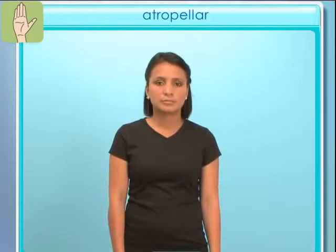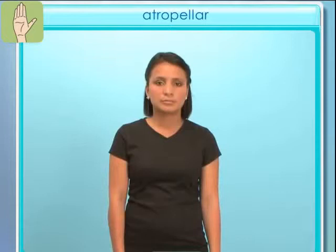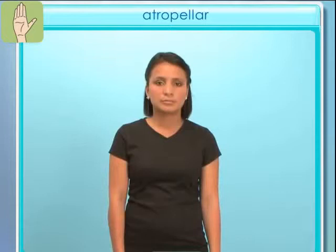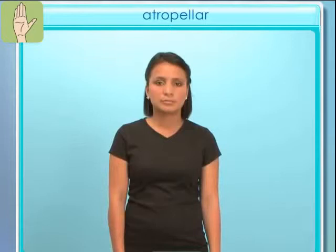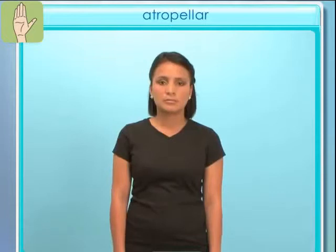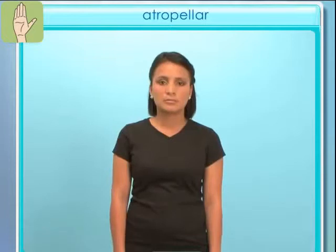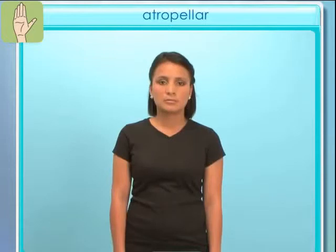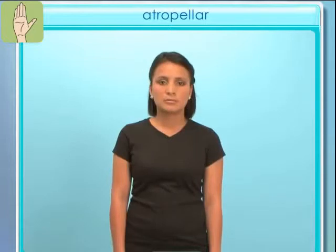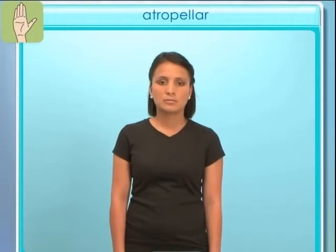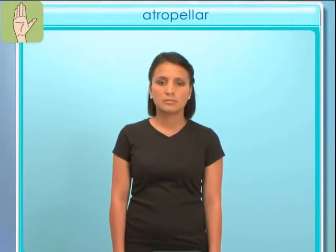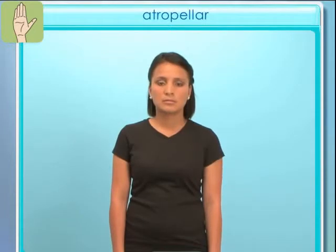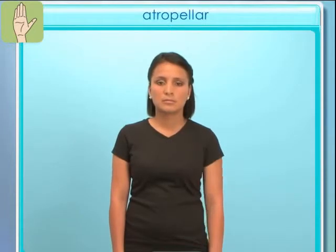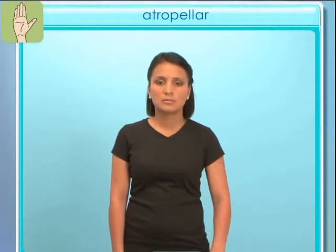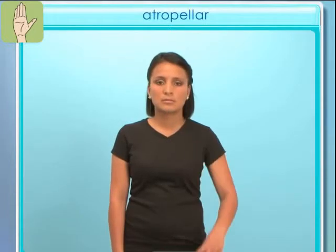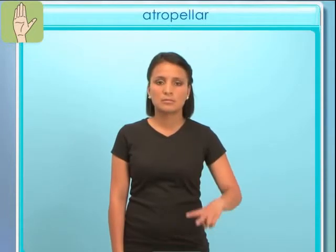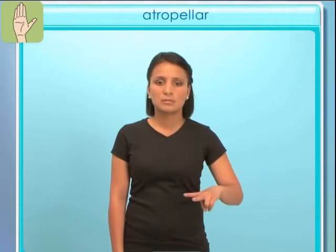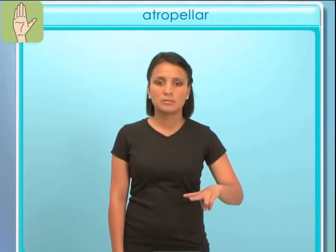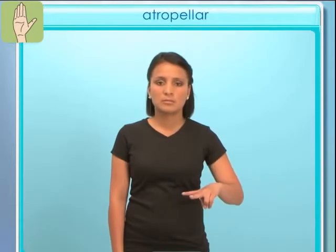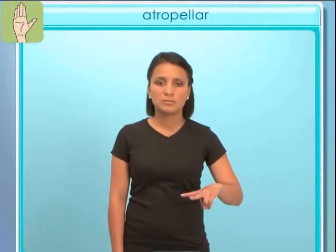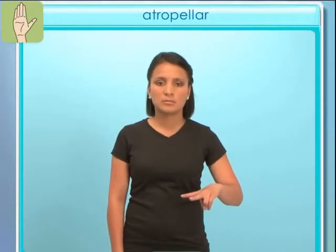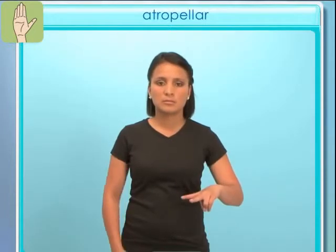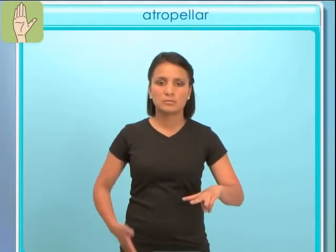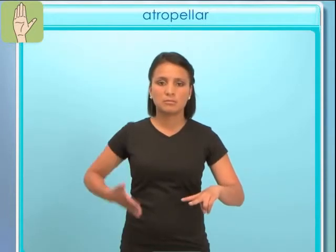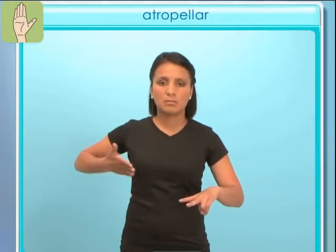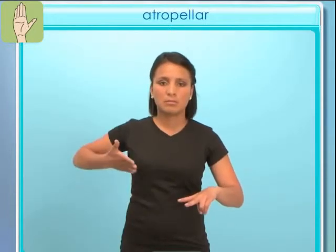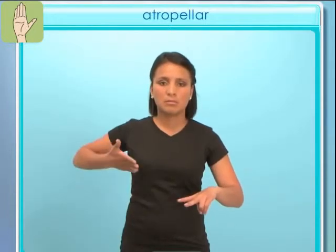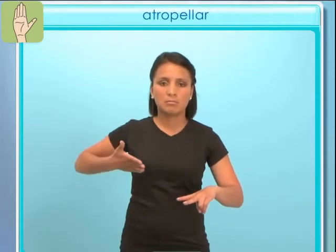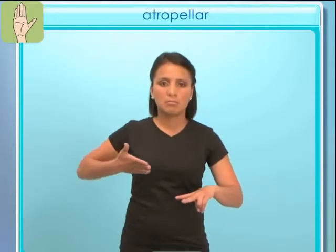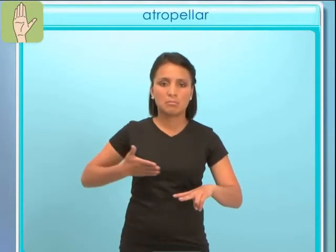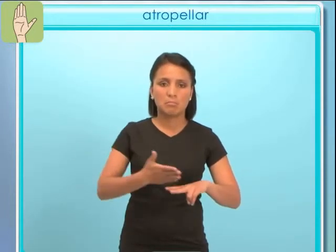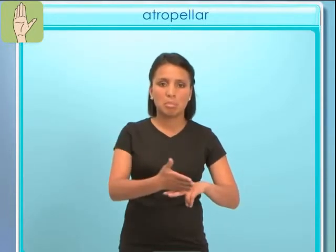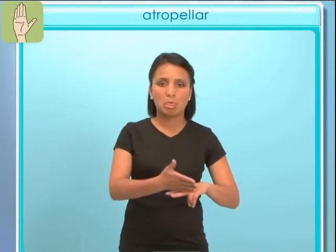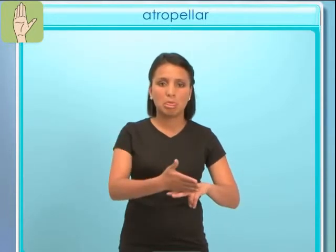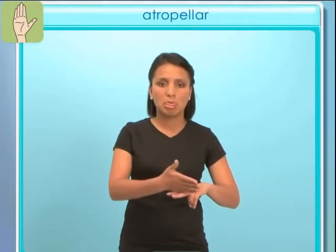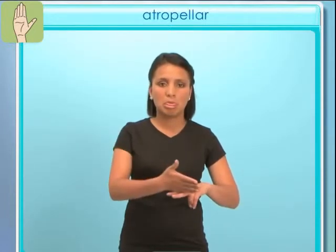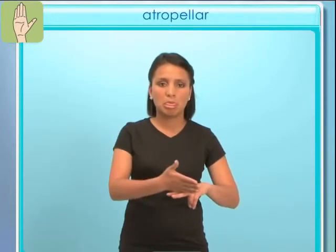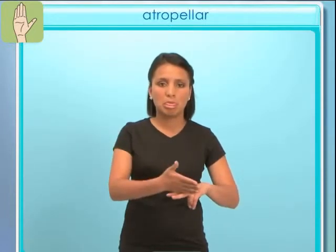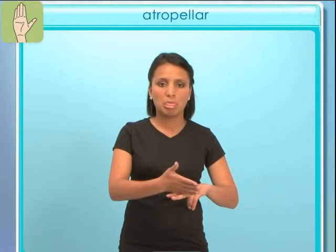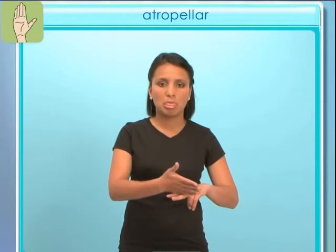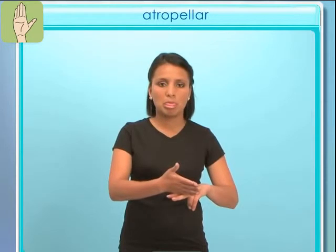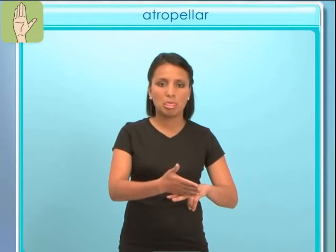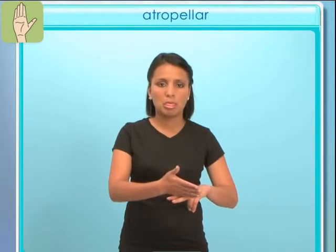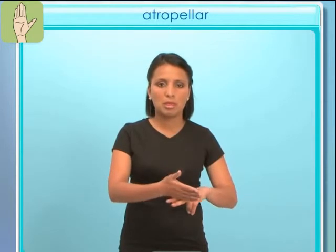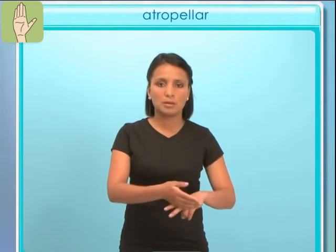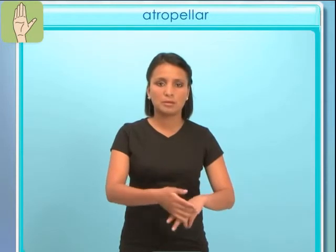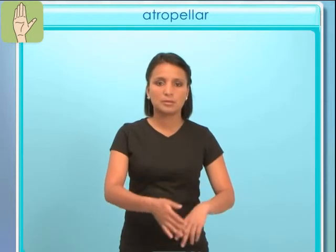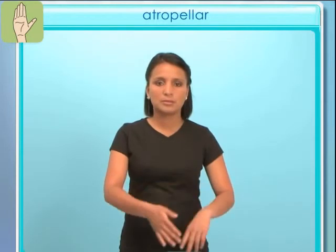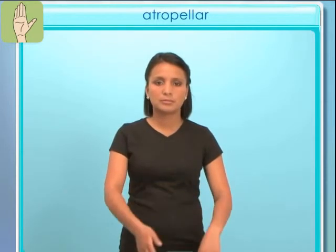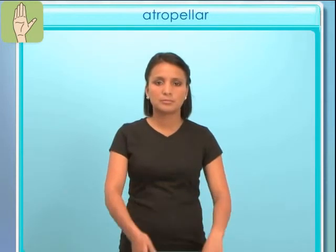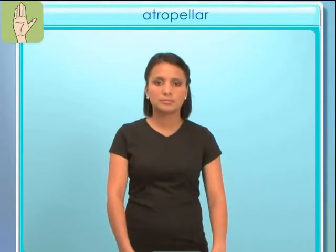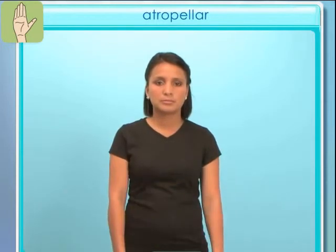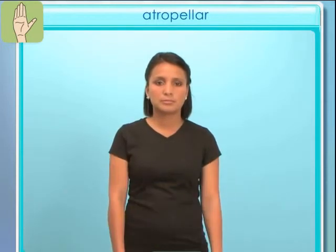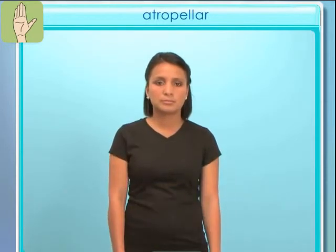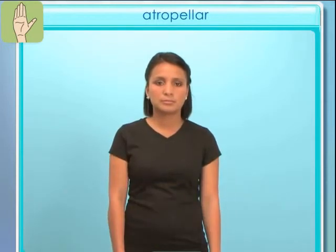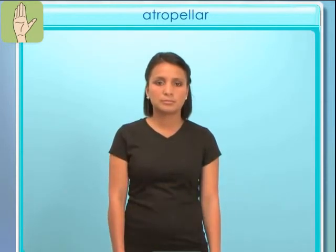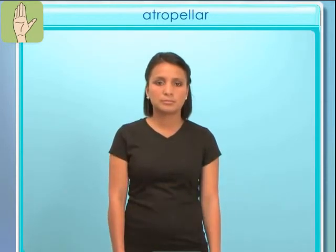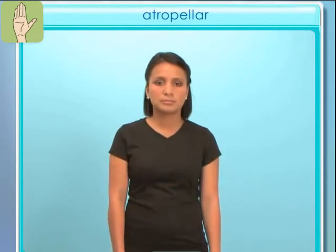ATROPELLAR